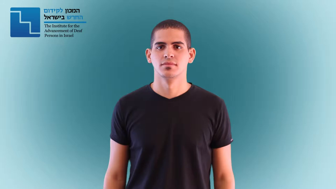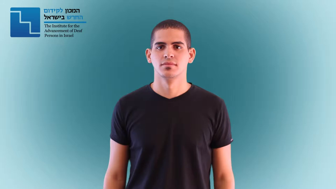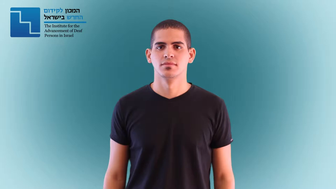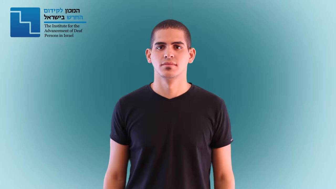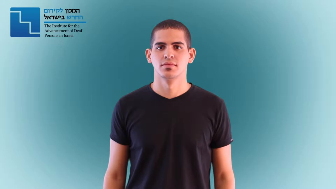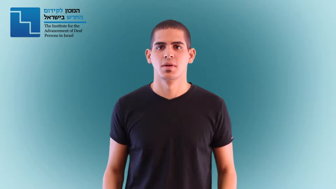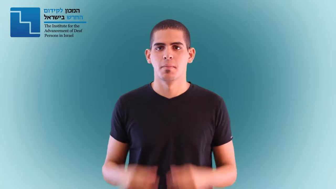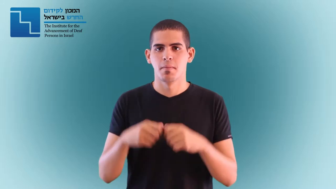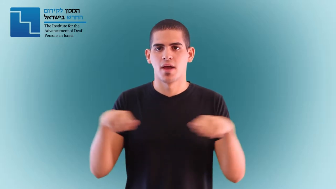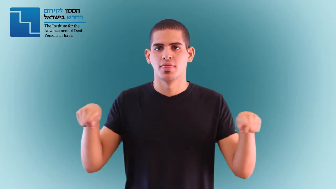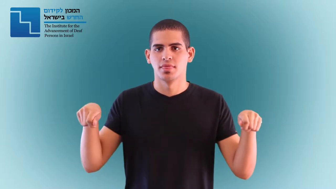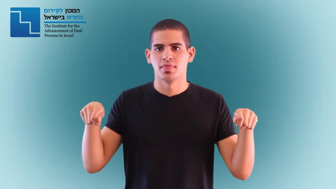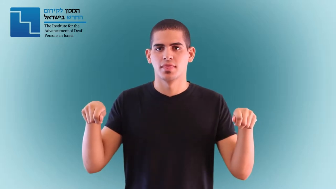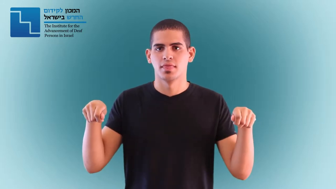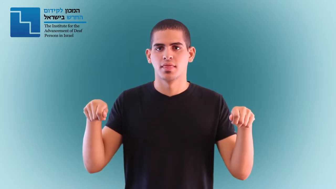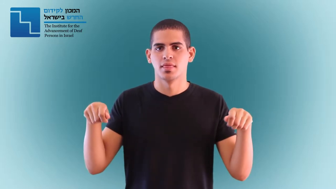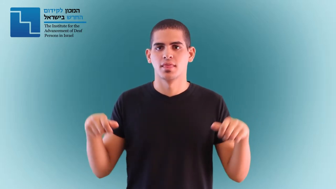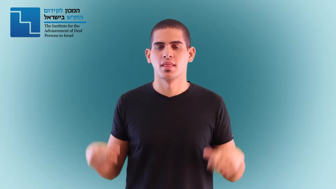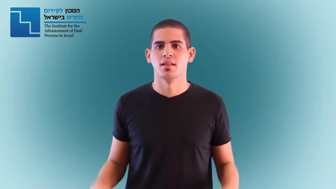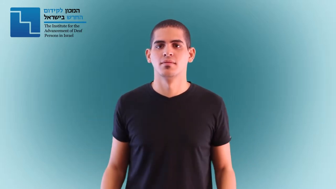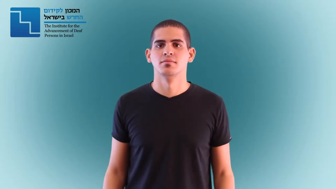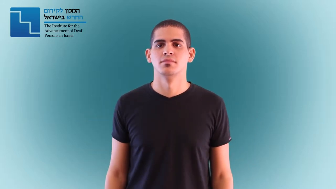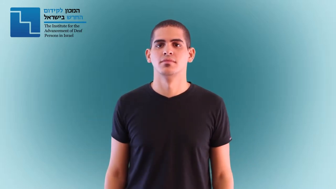בד